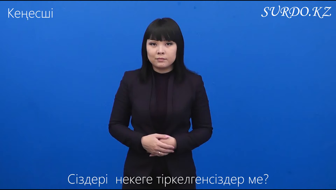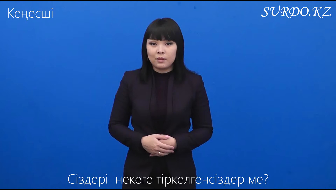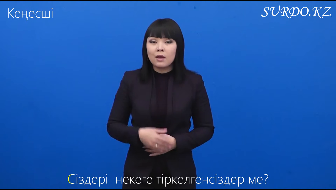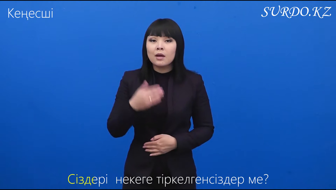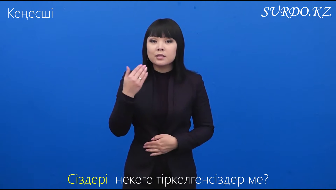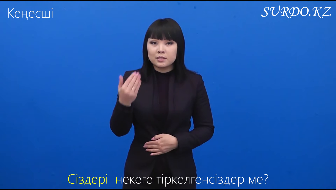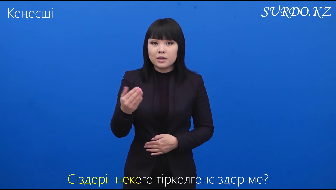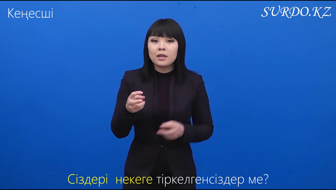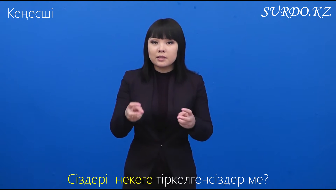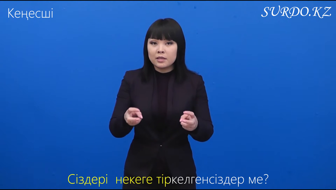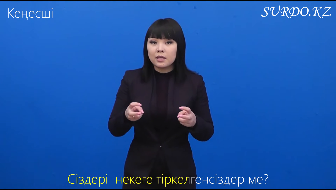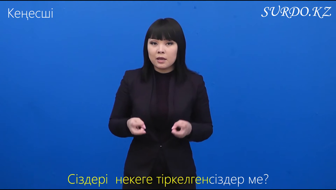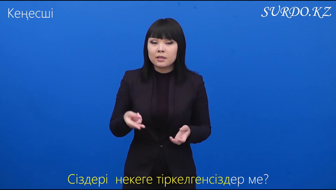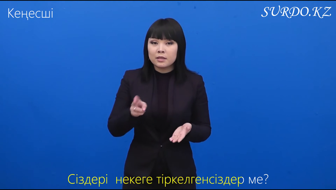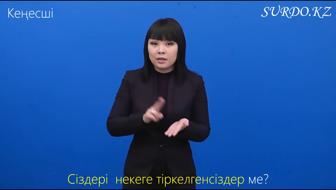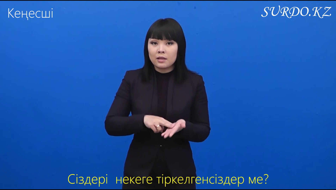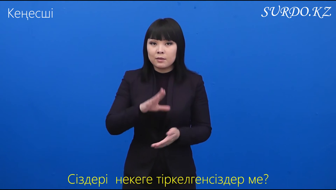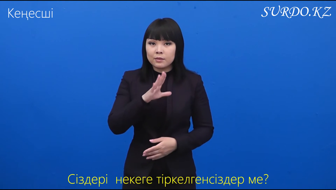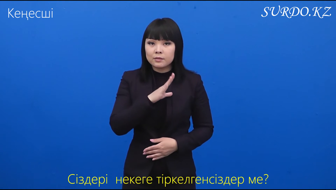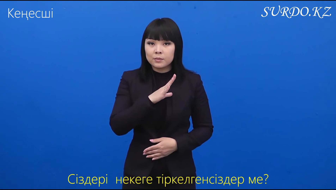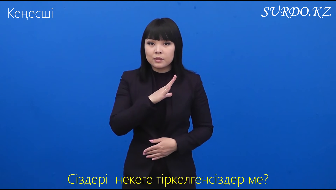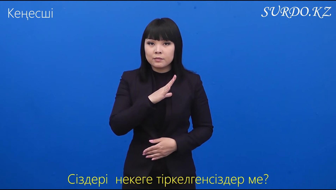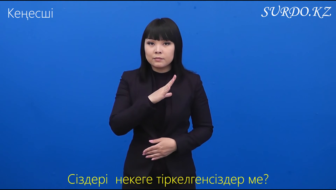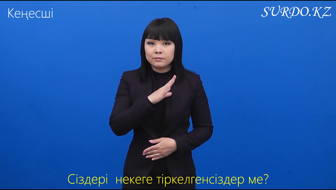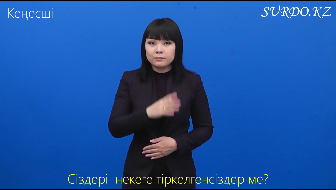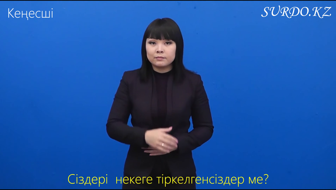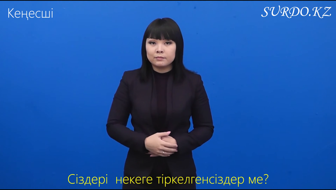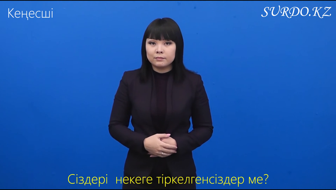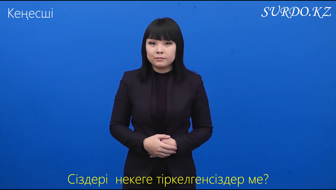Консультант